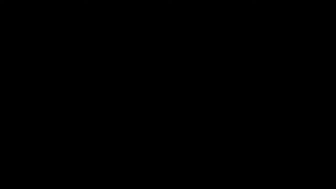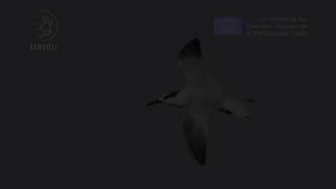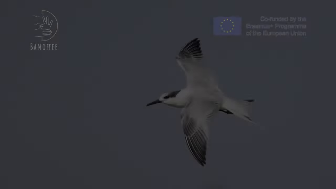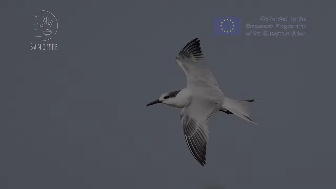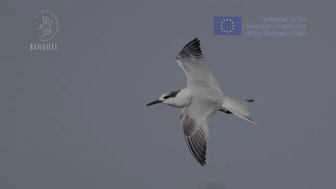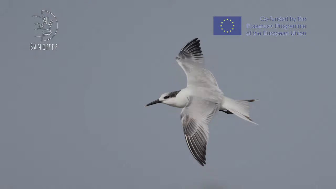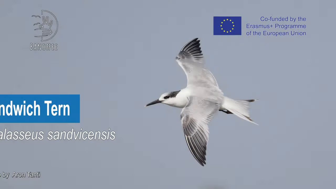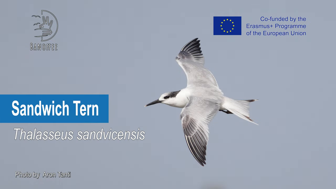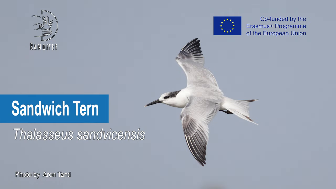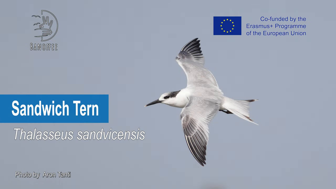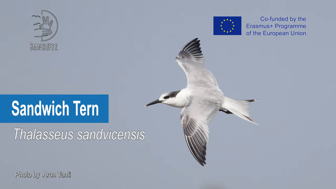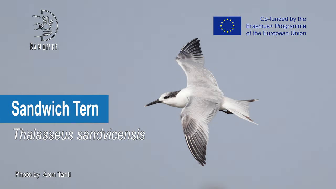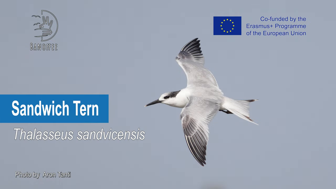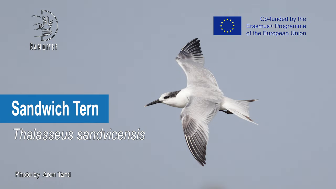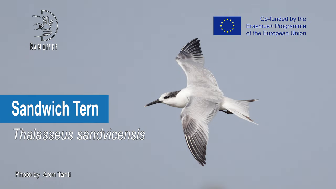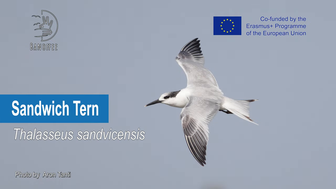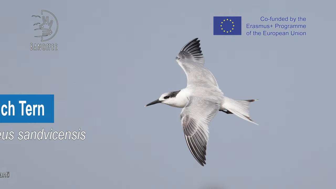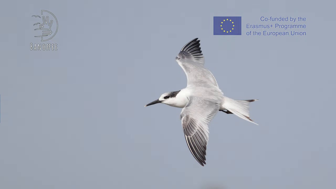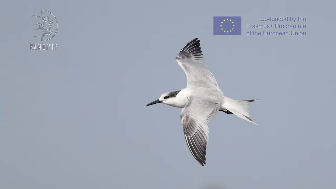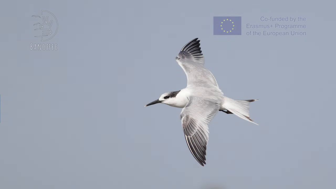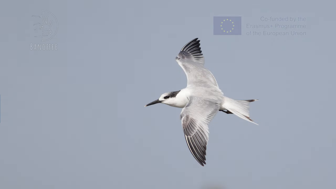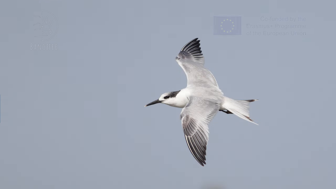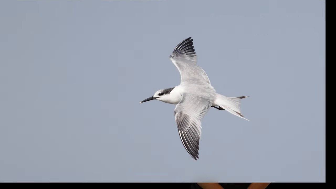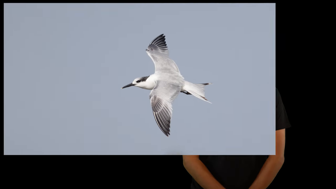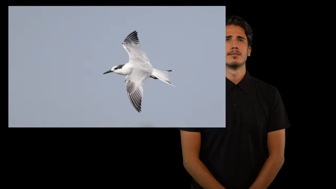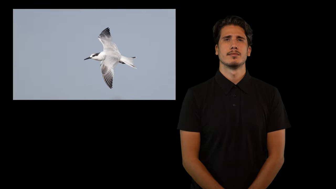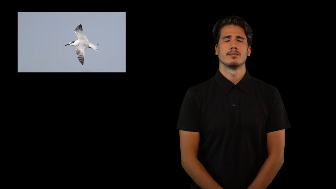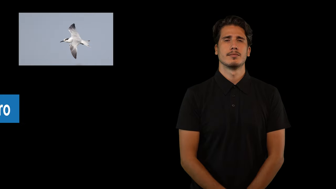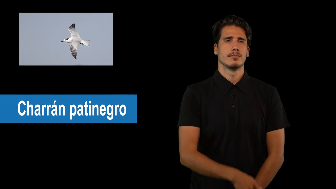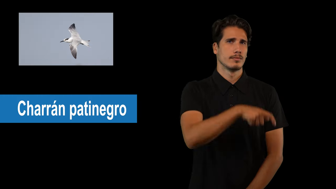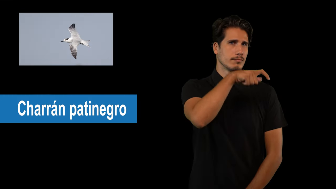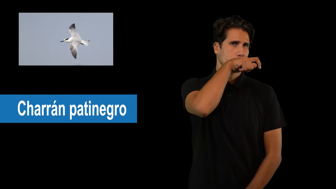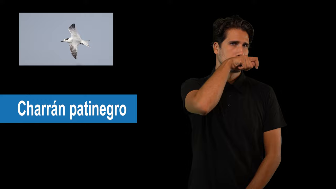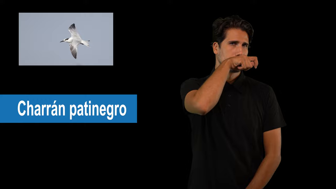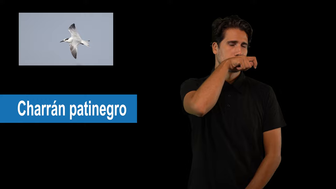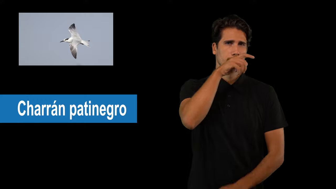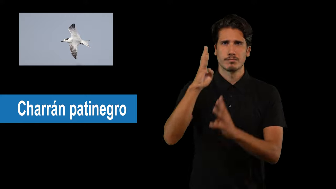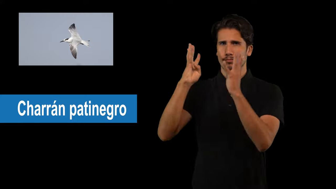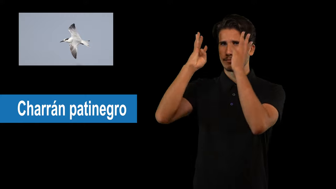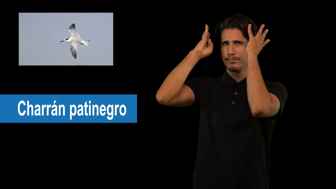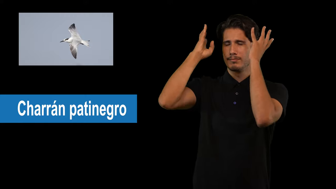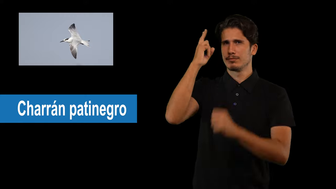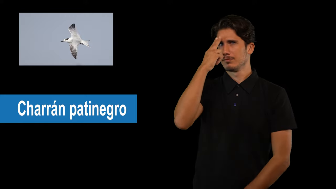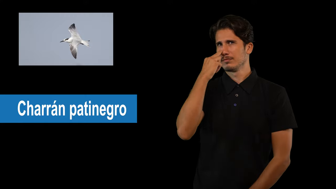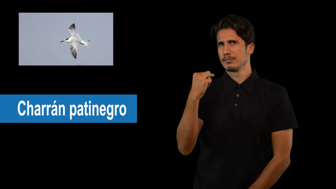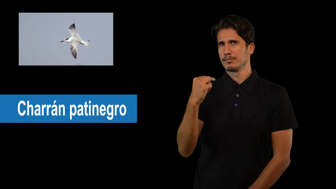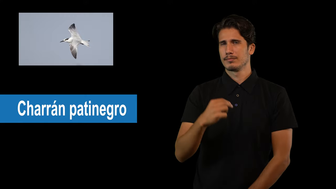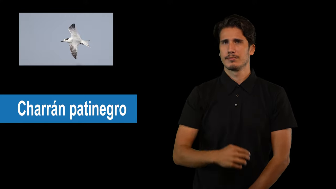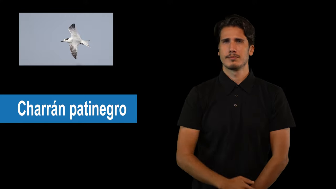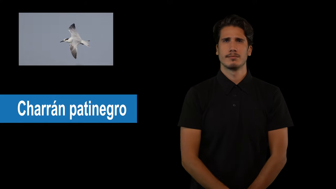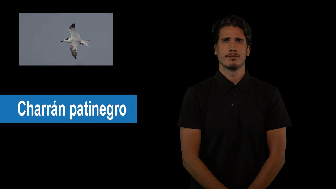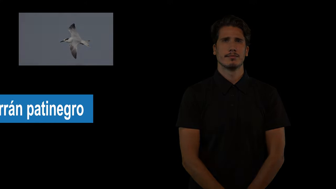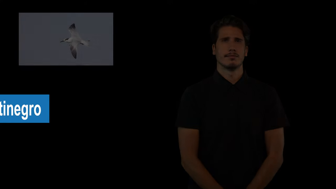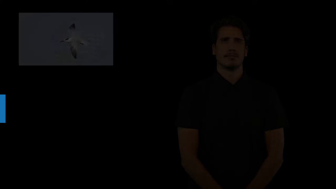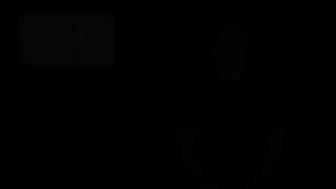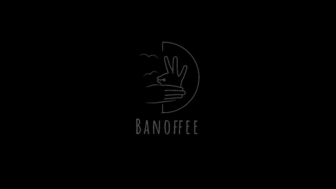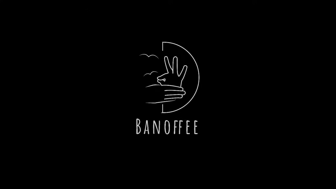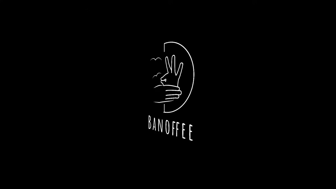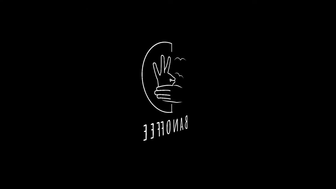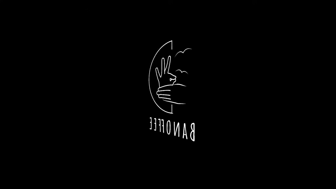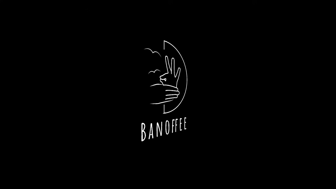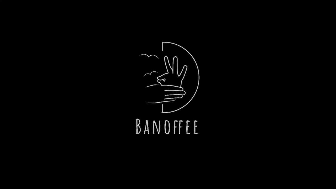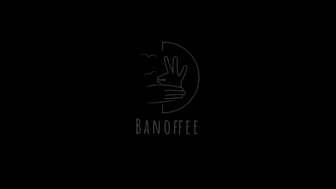Charrán patinegro